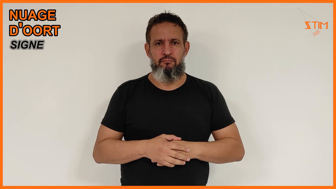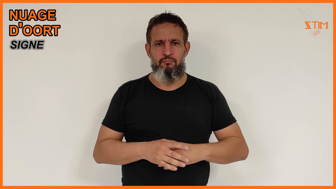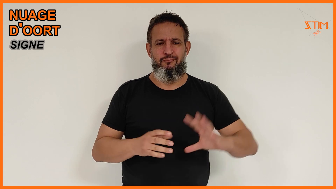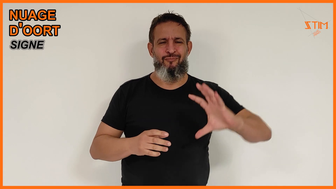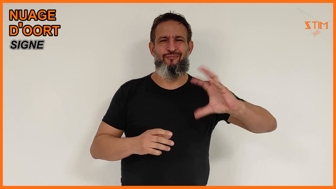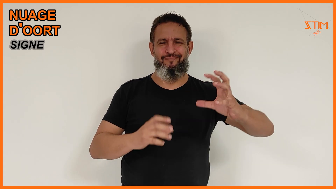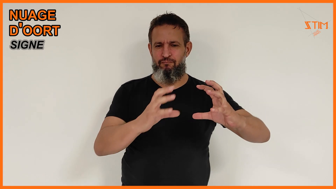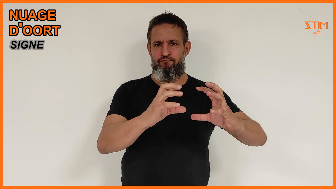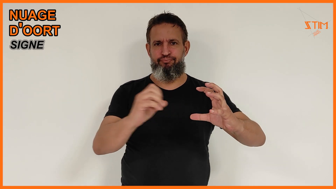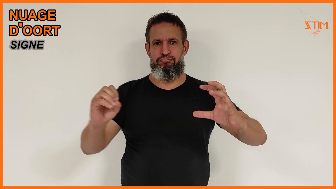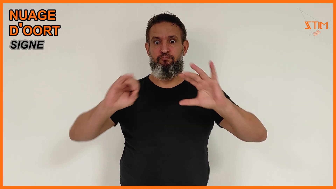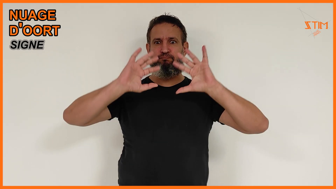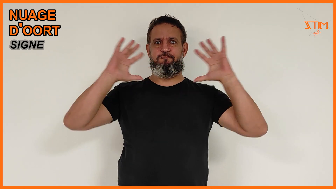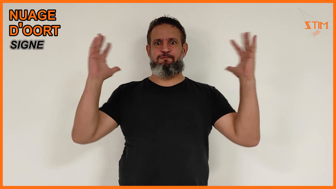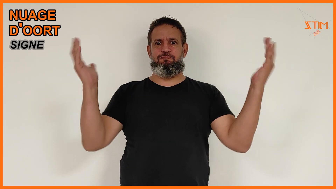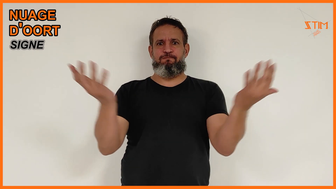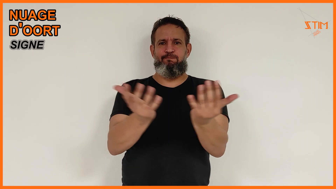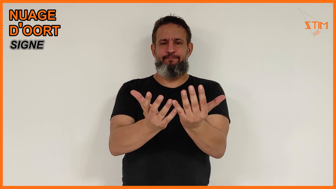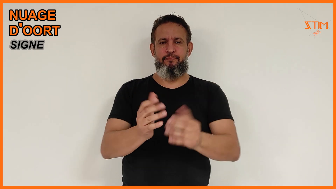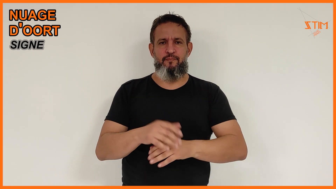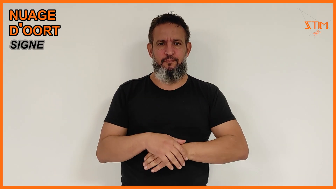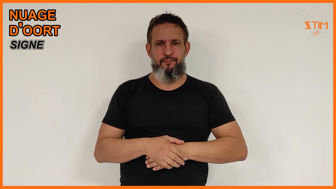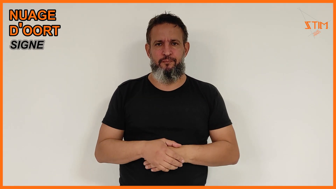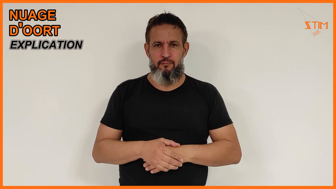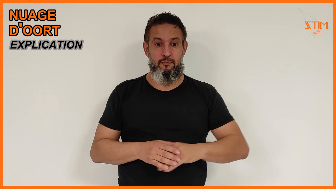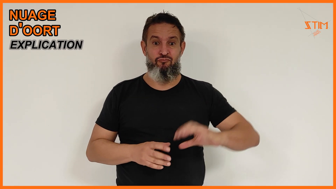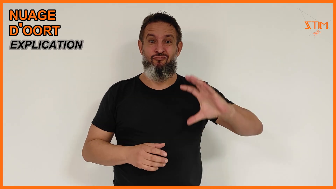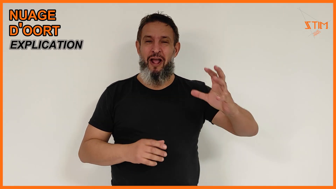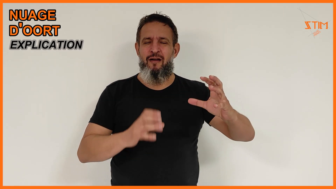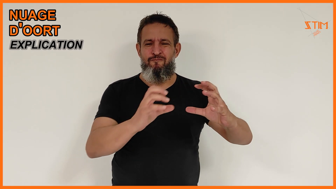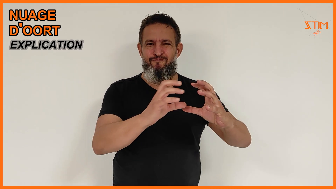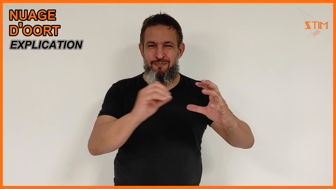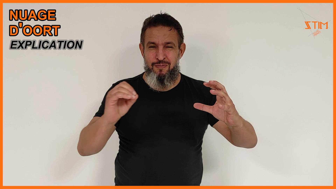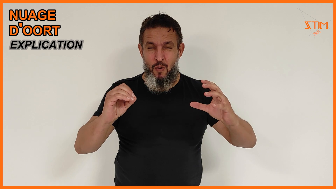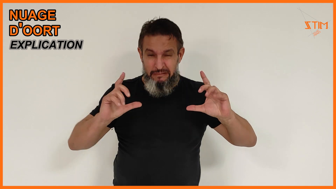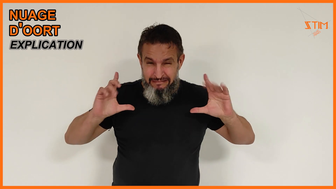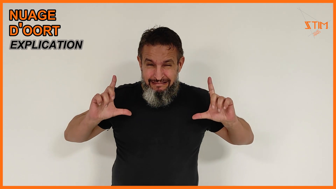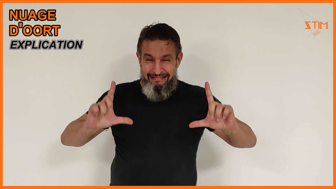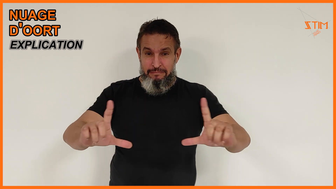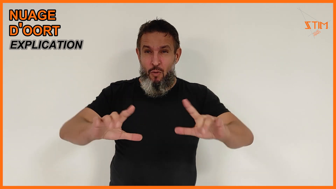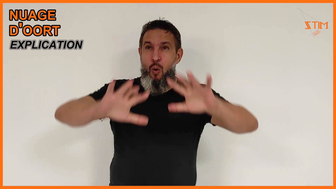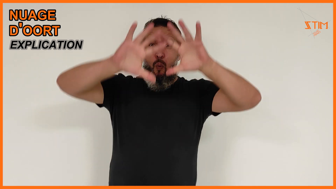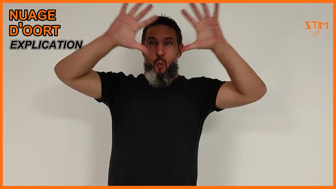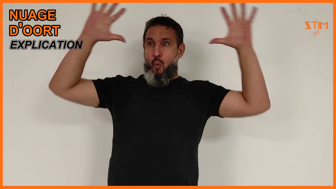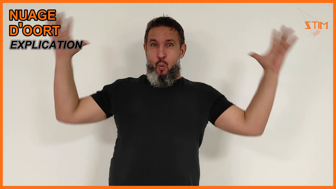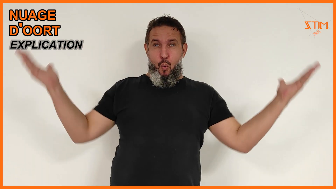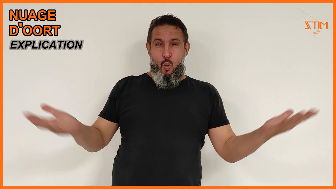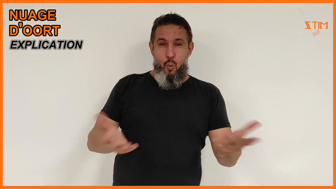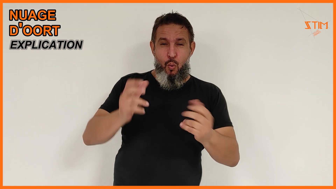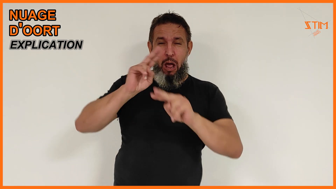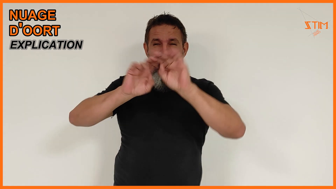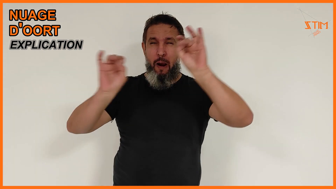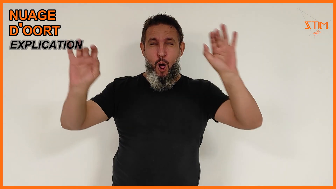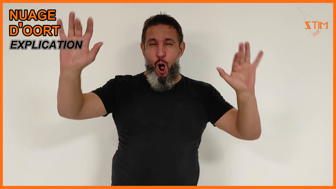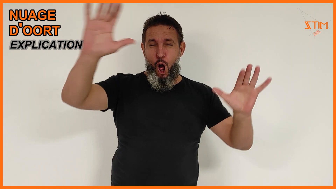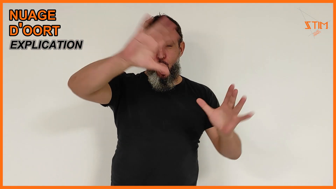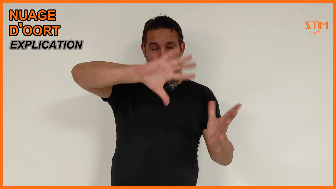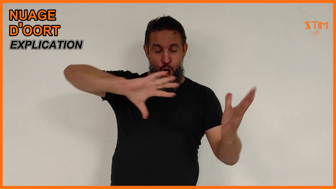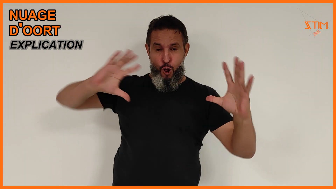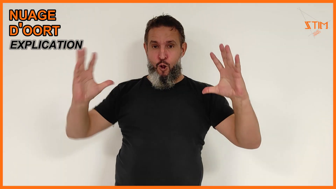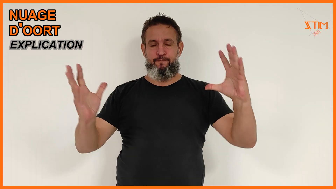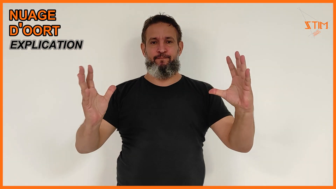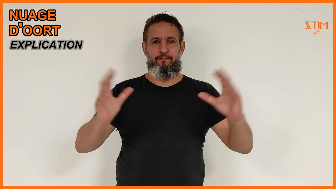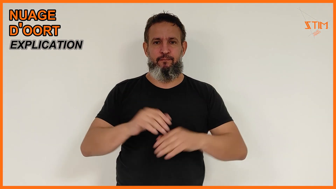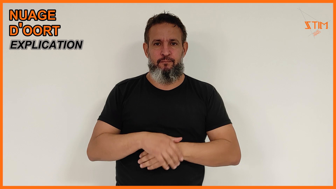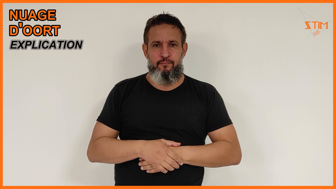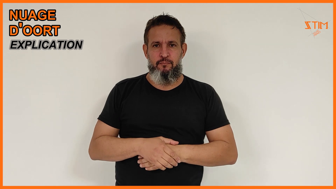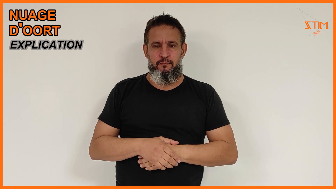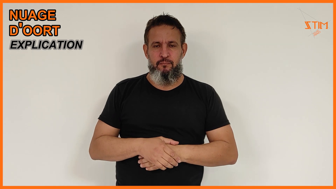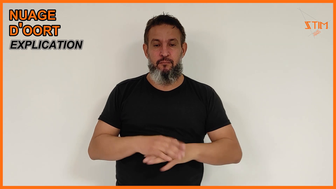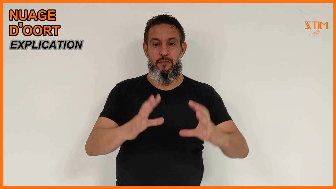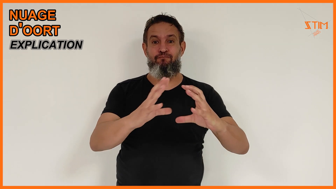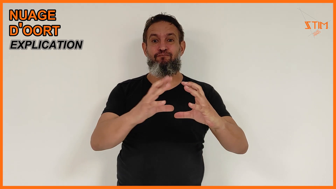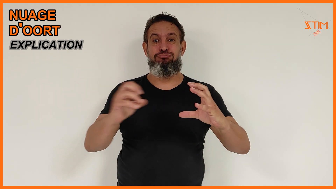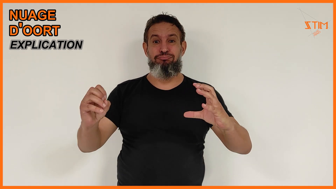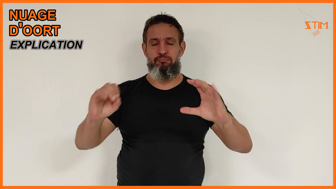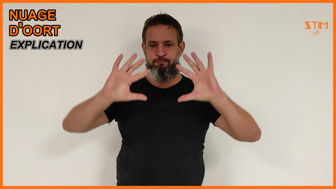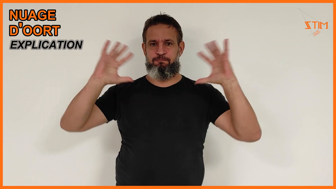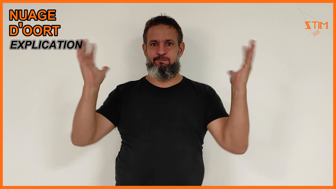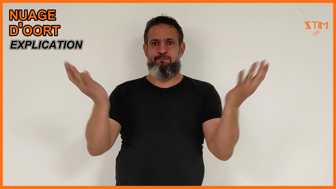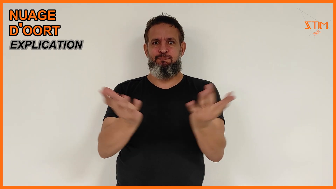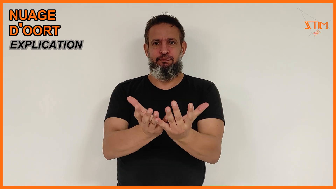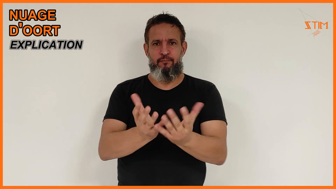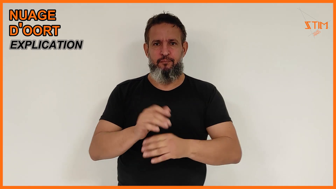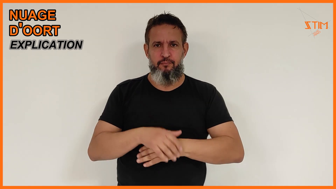Nuage d'Oort